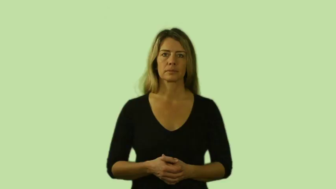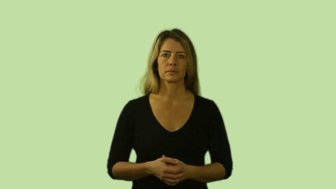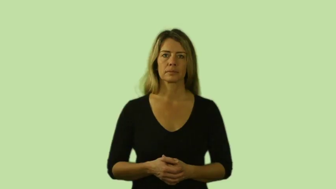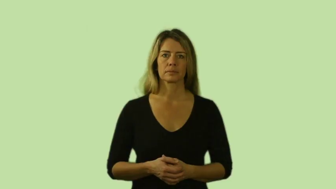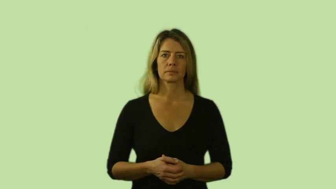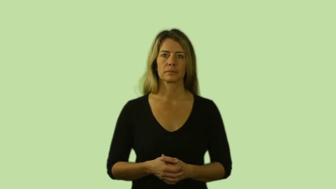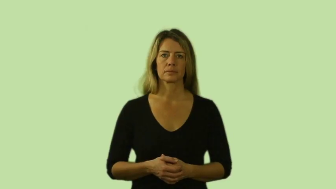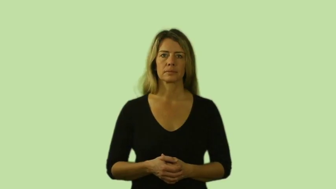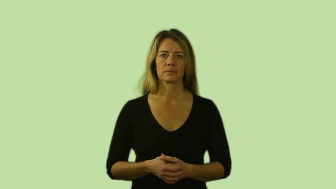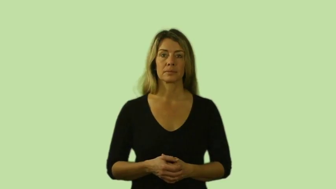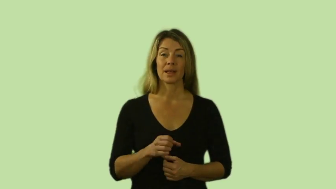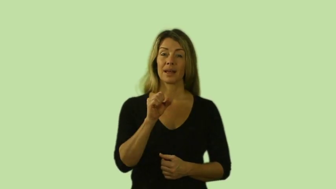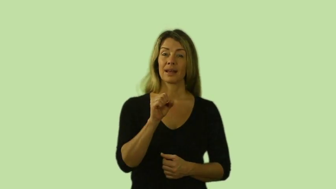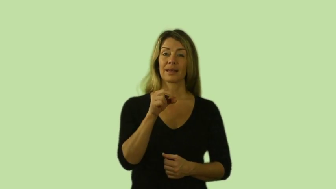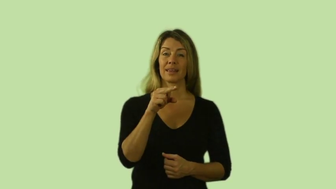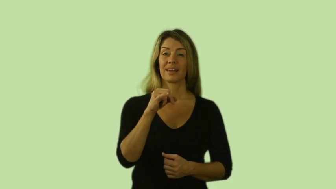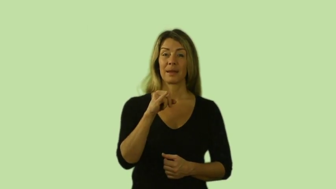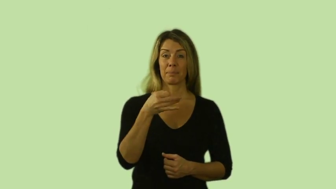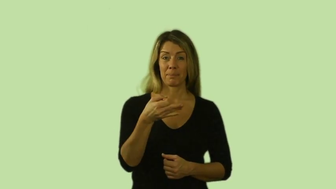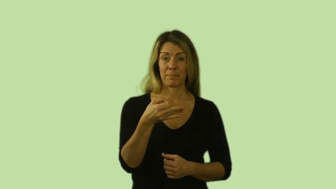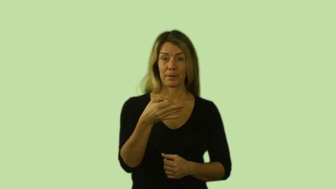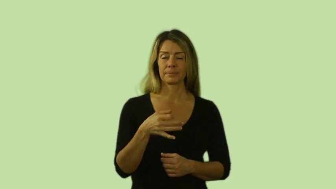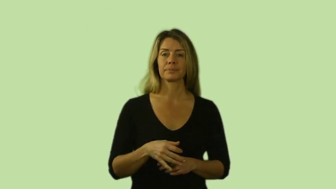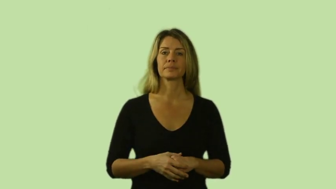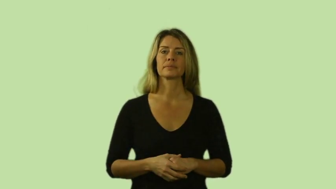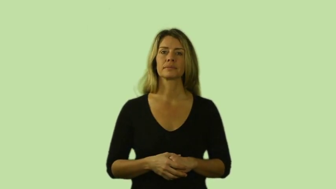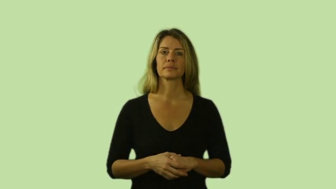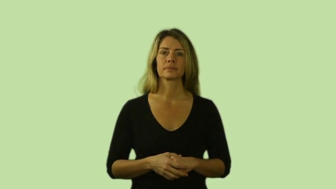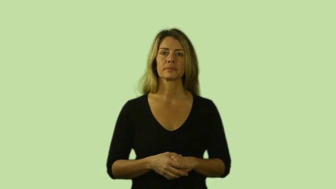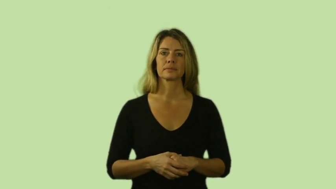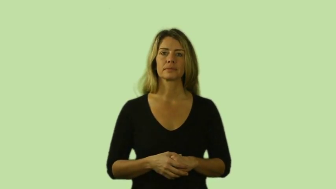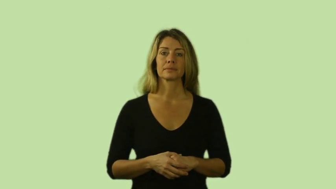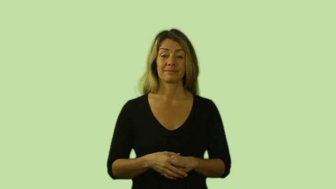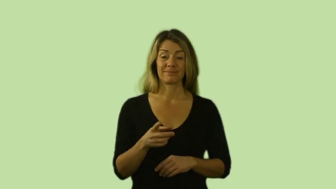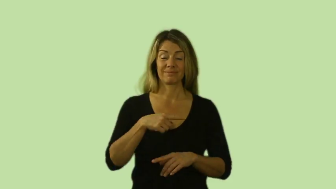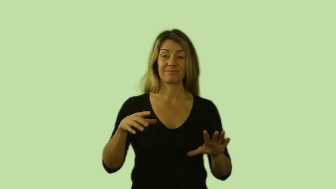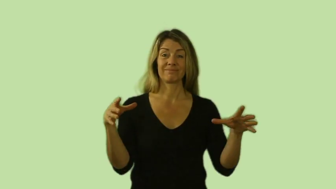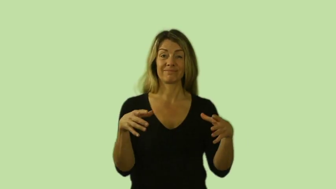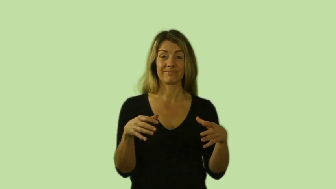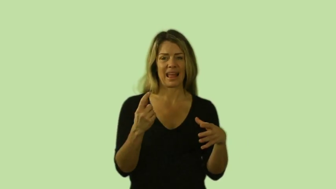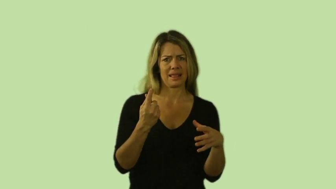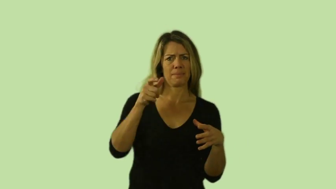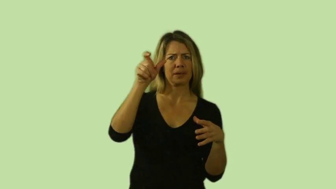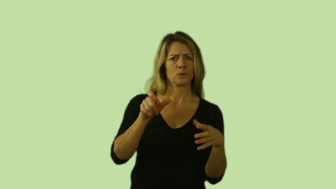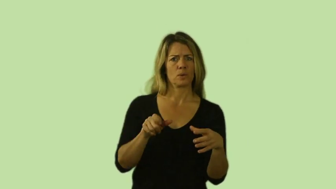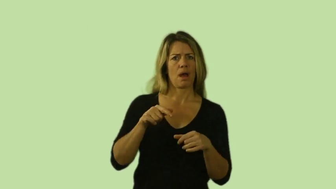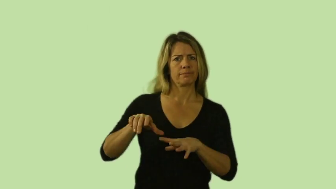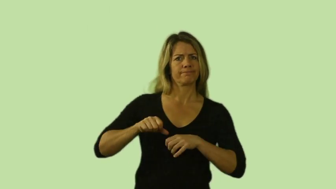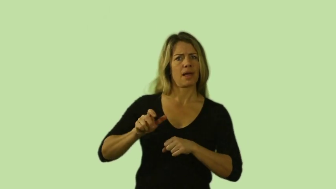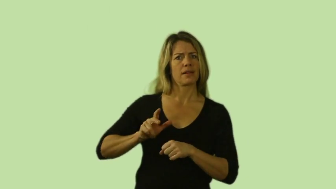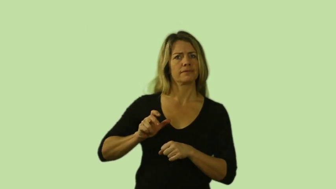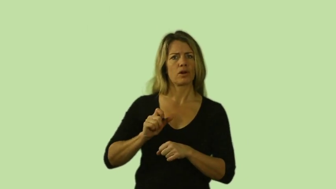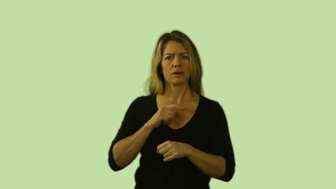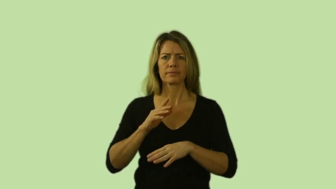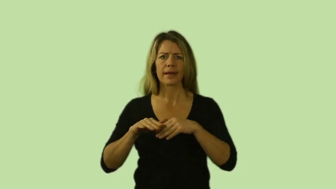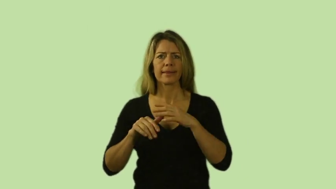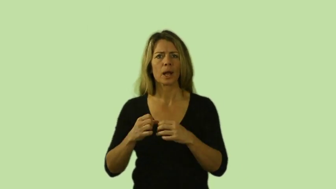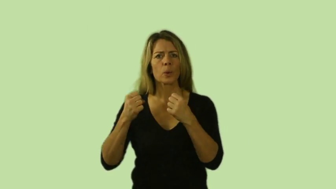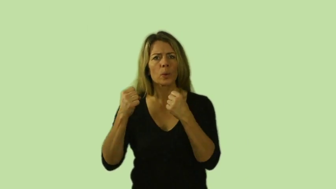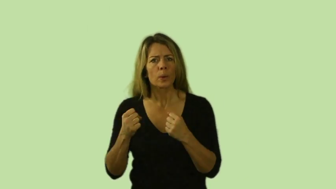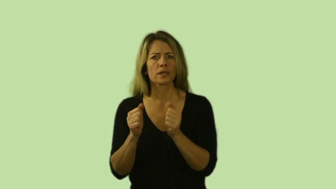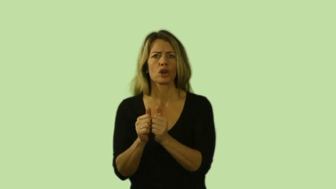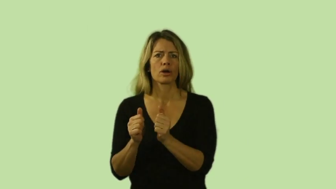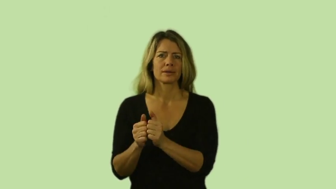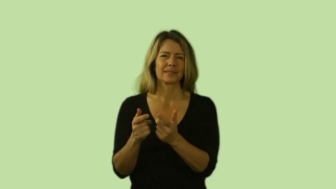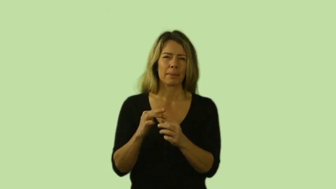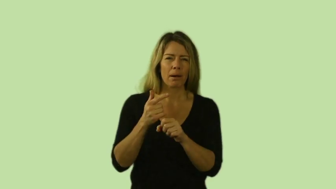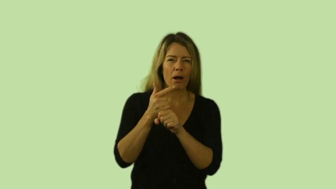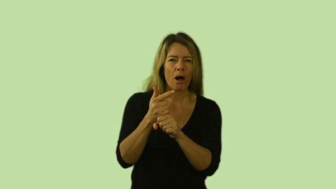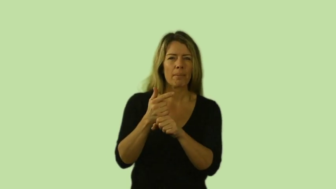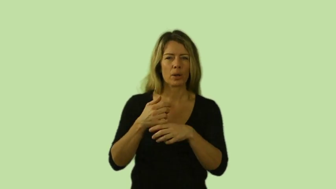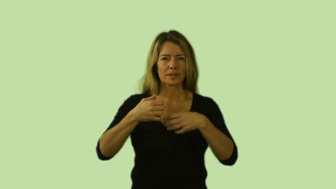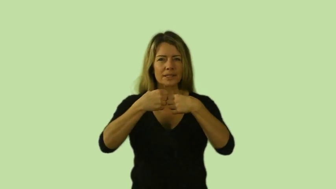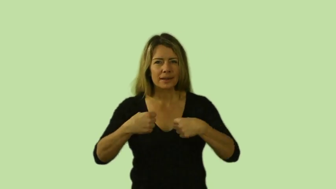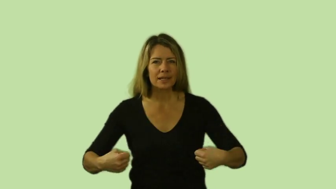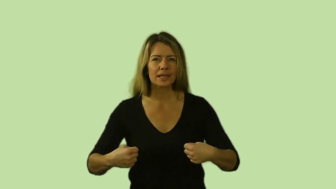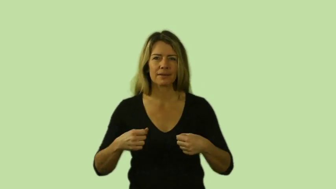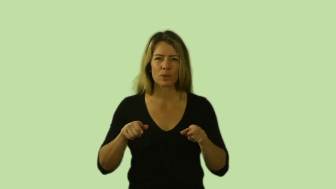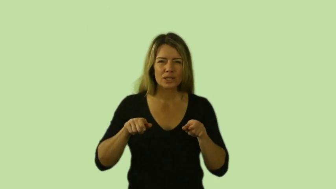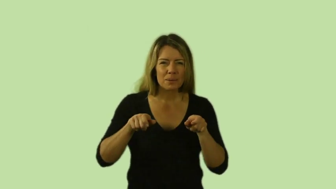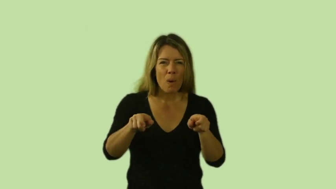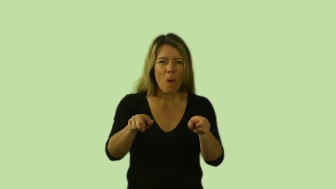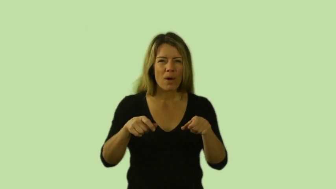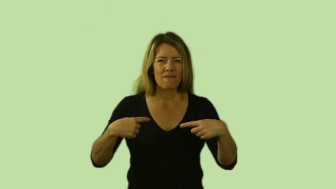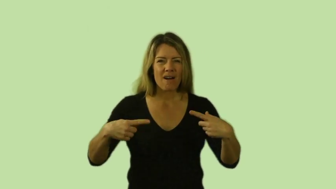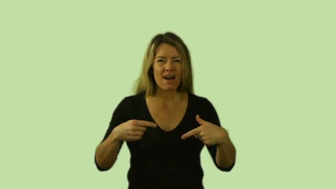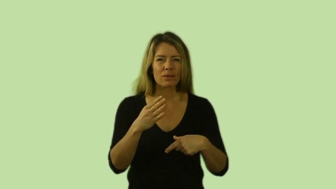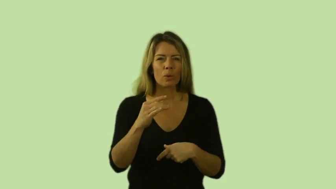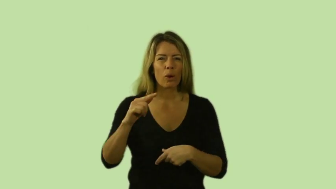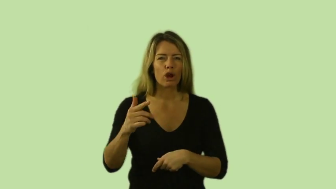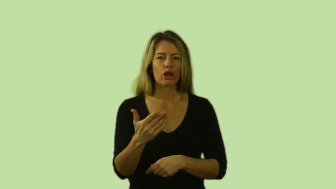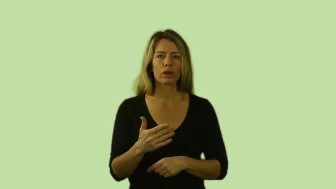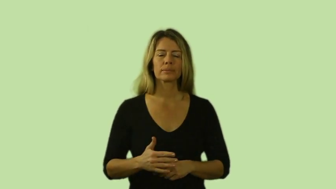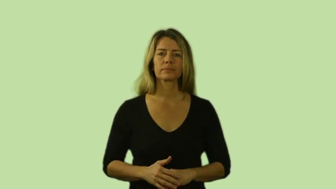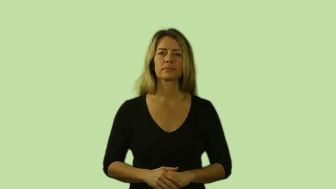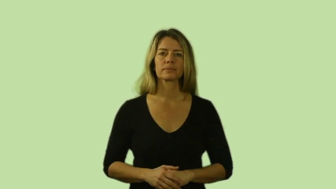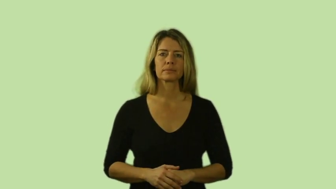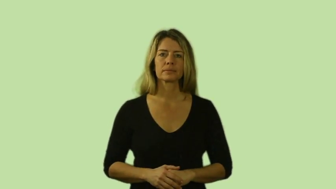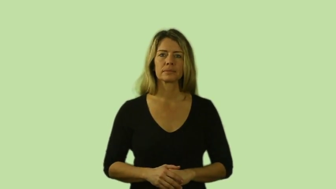passare